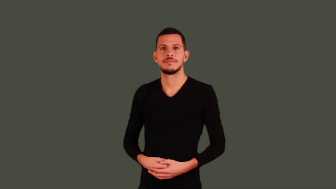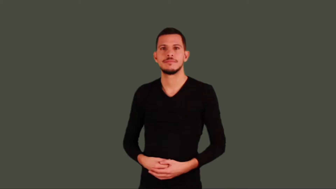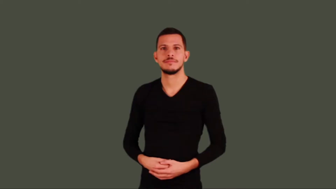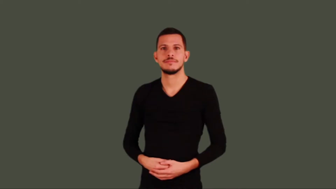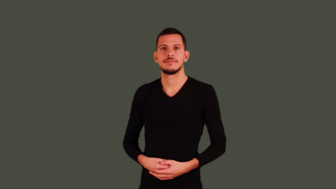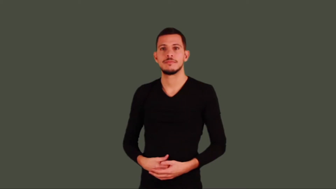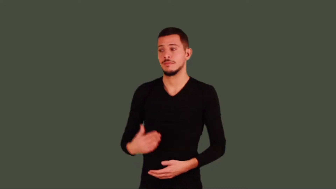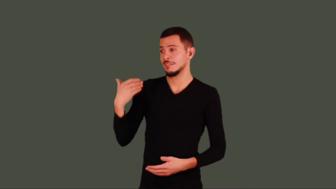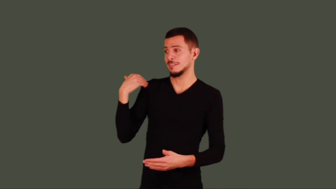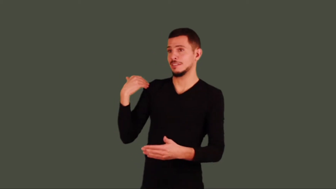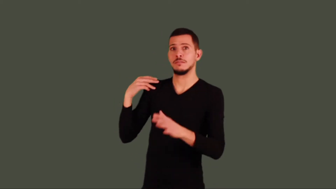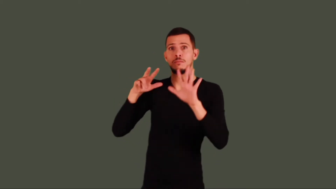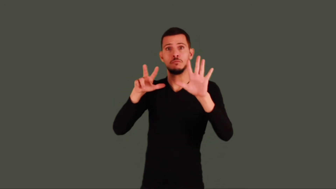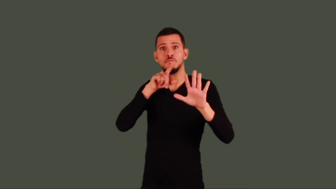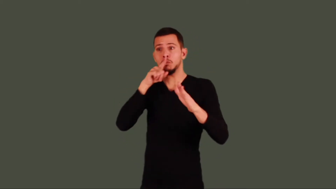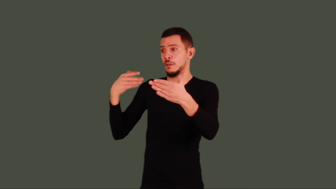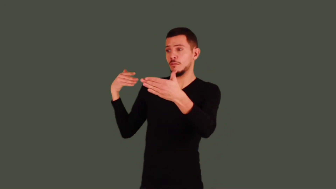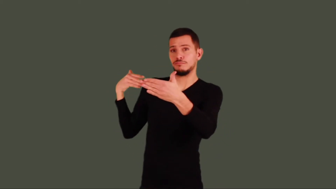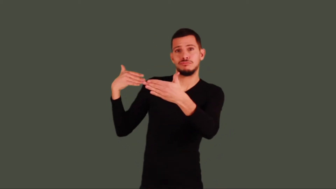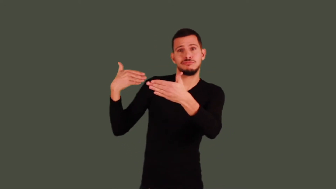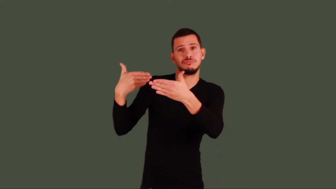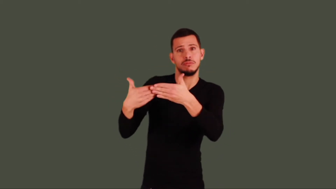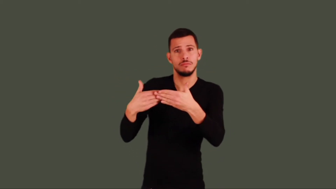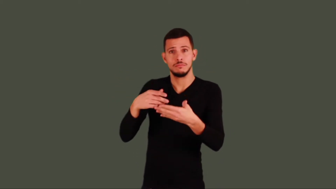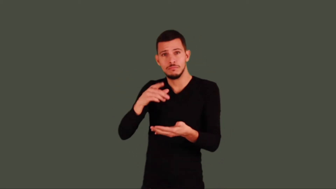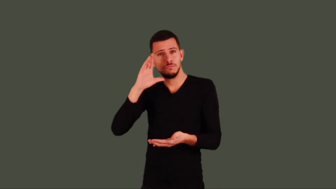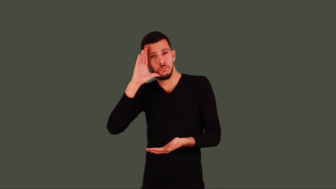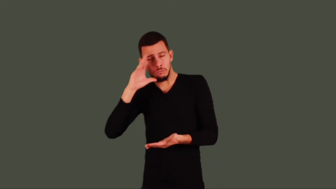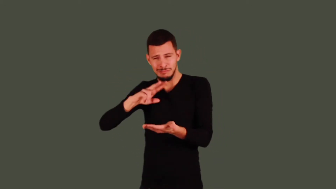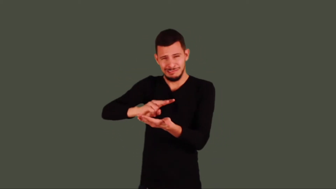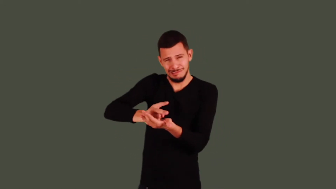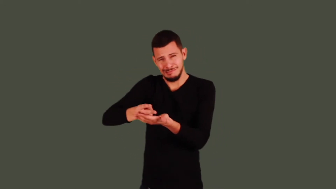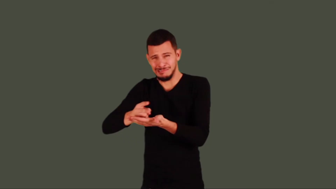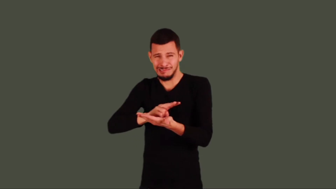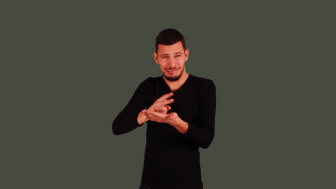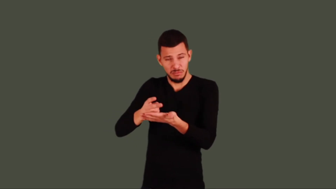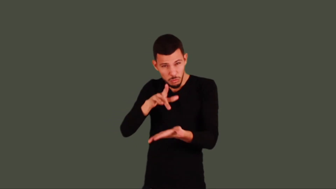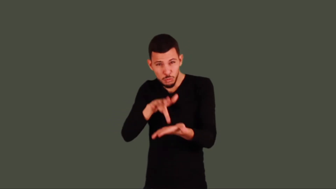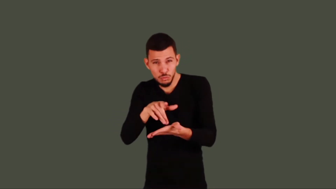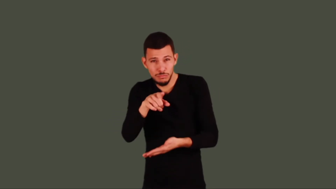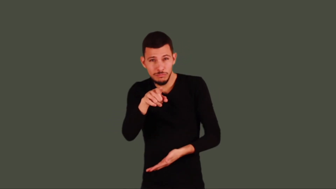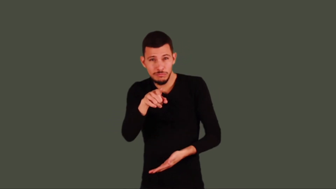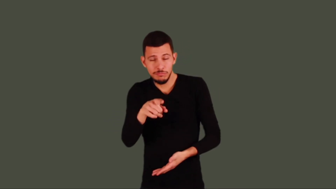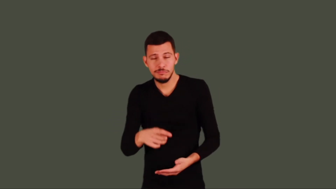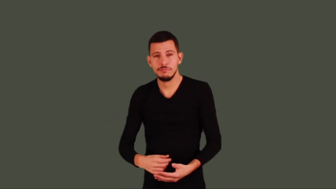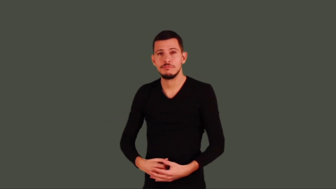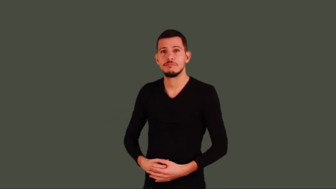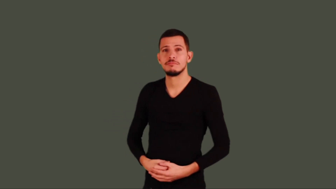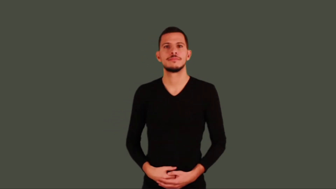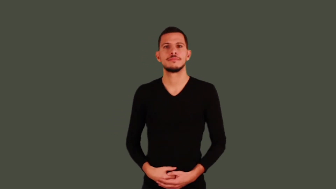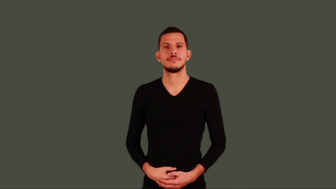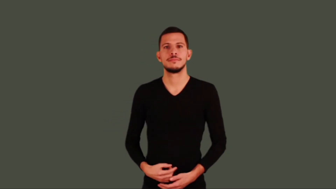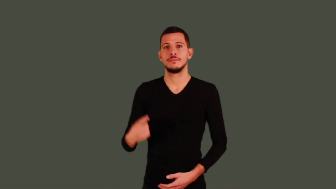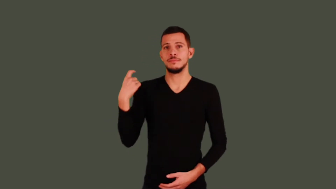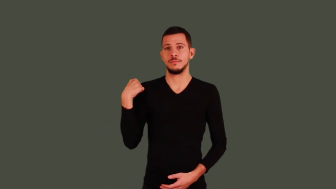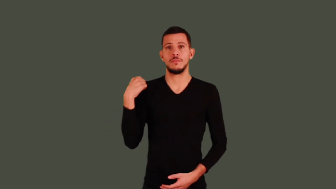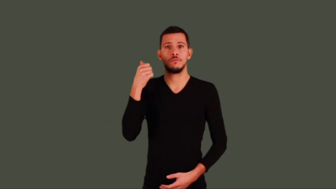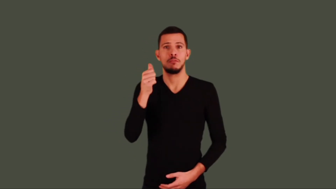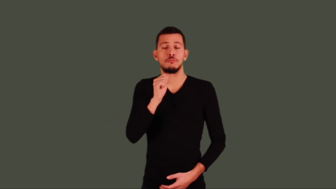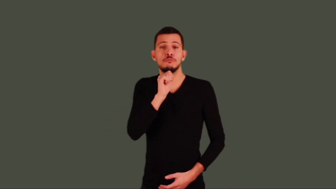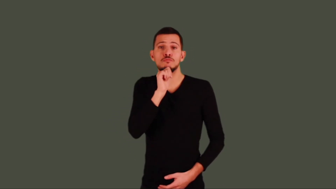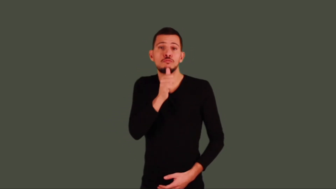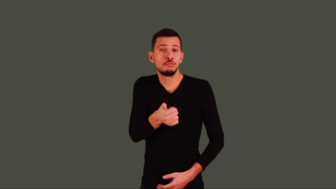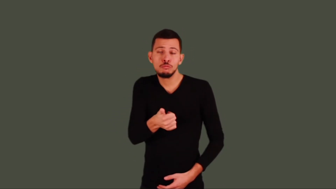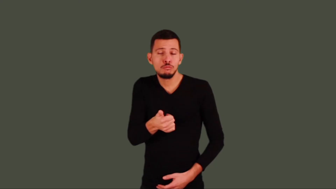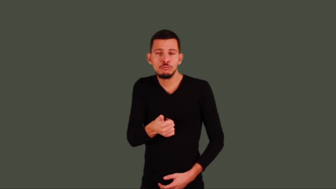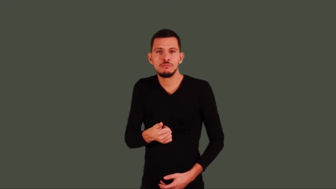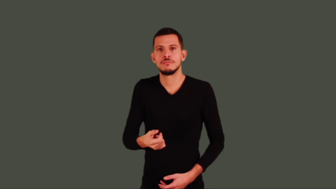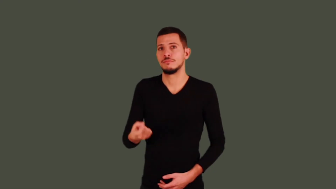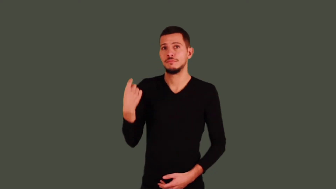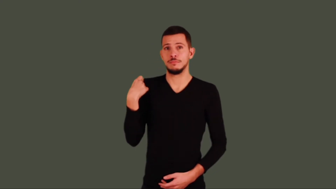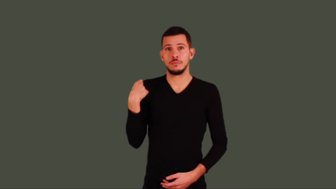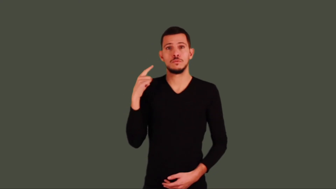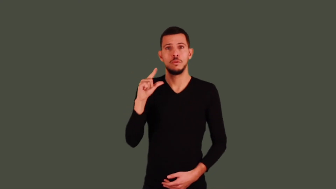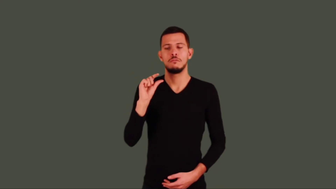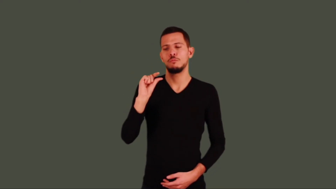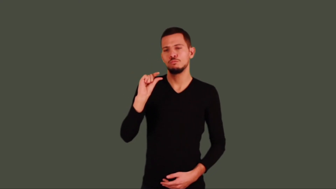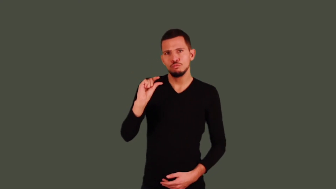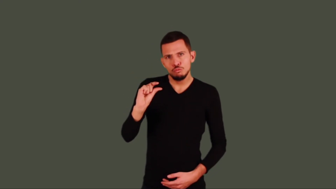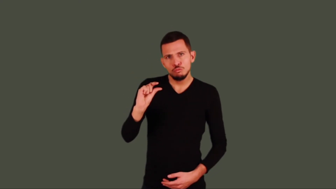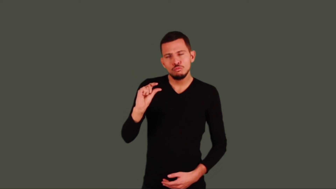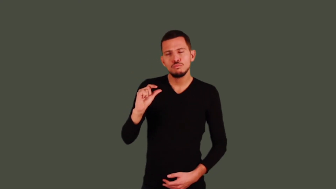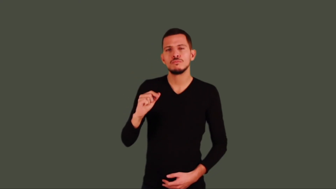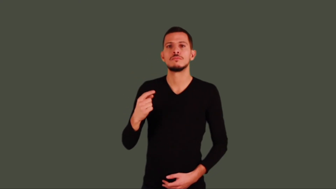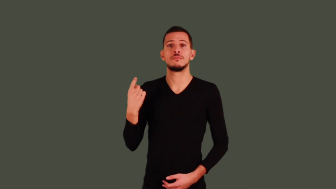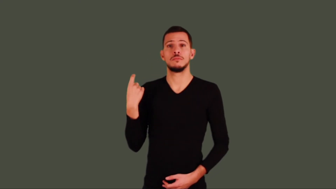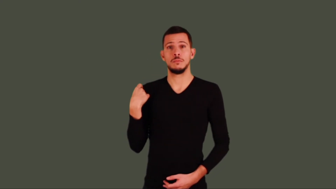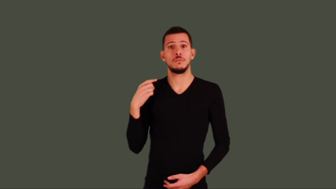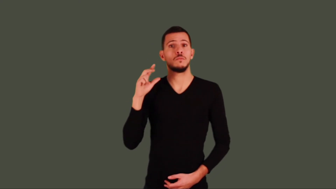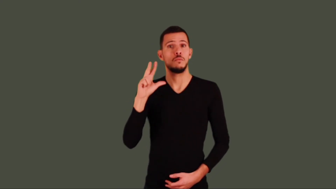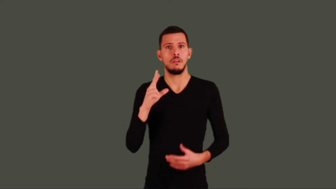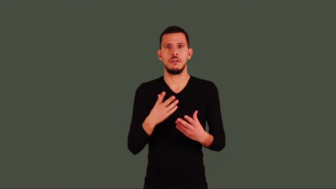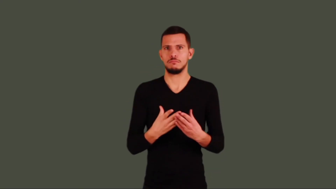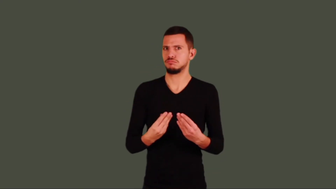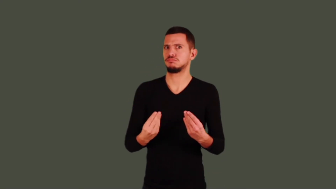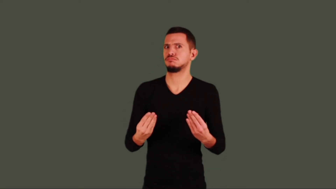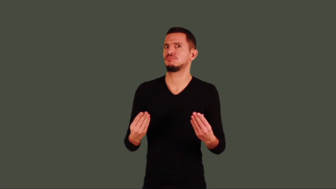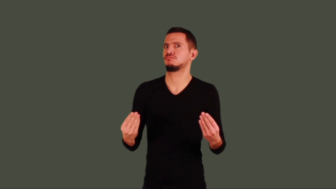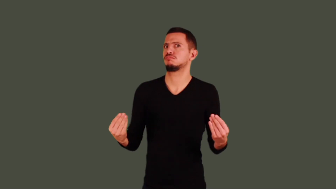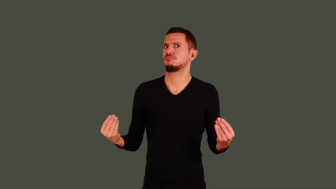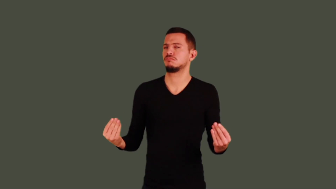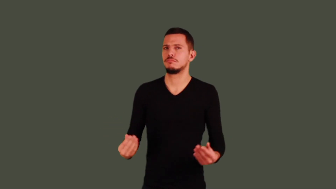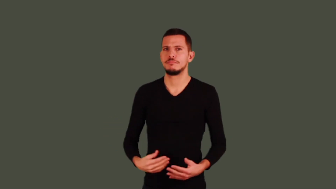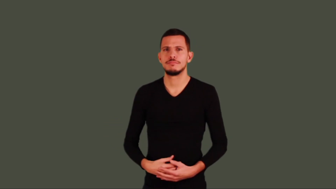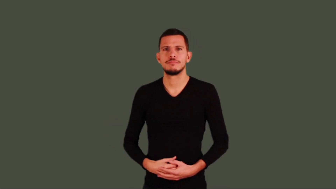AU COURS DES 8 DERNIERS JOURS VOUS AVEZ EU DES PB SOMMEIL